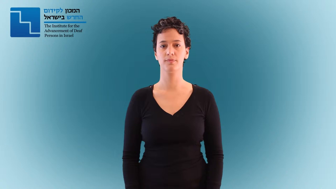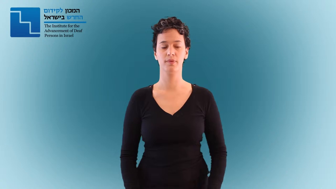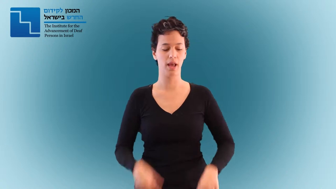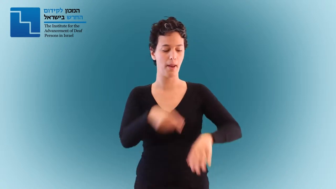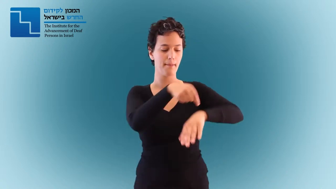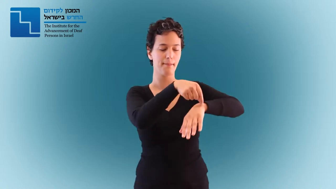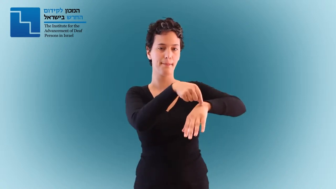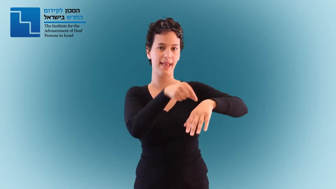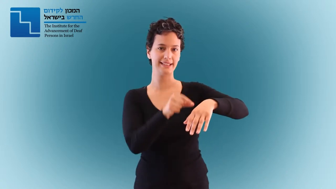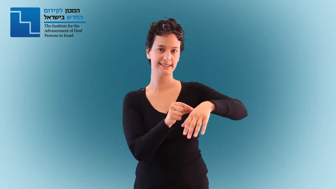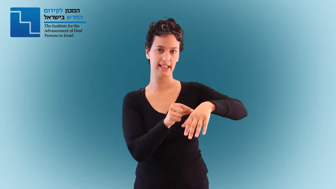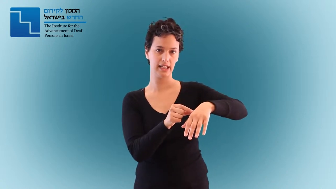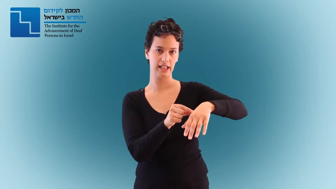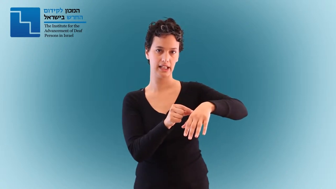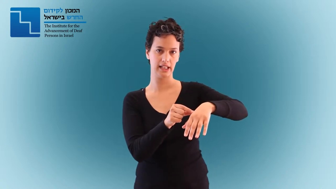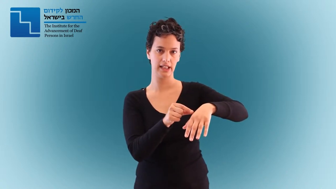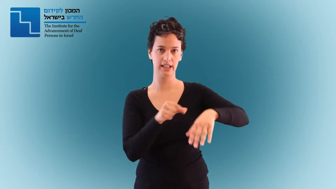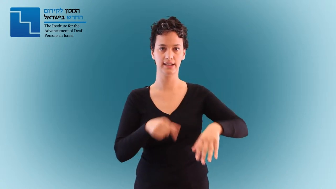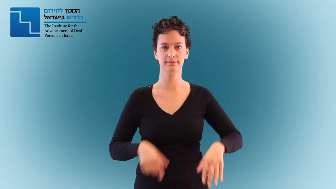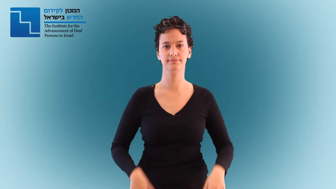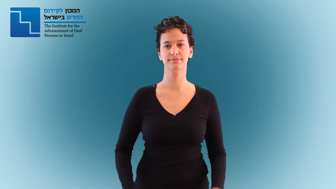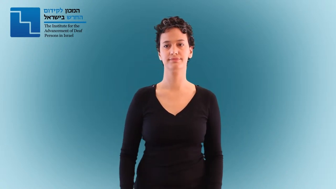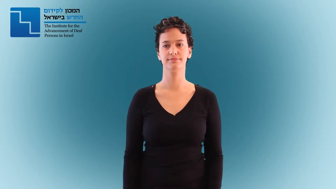פלסטר